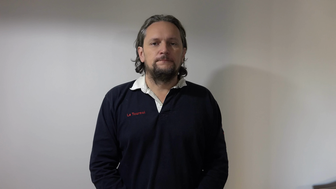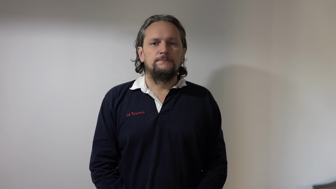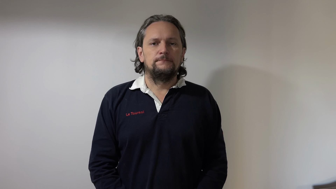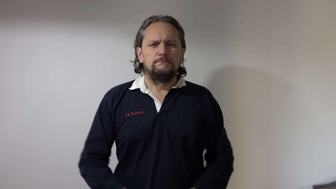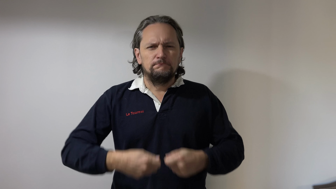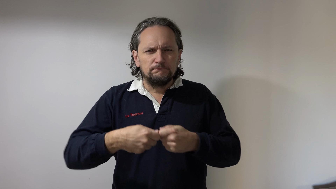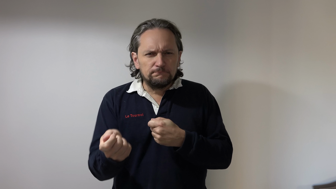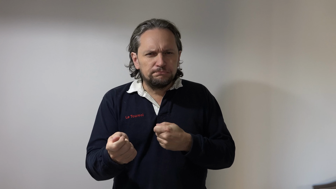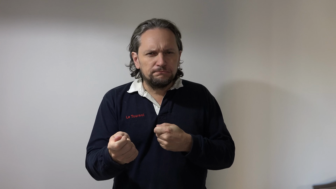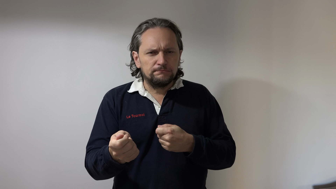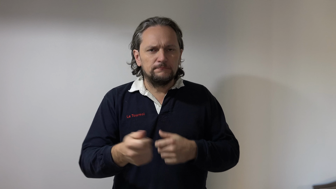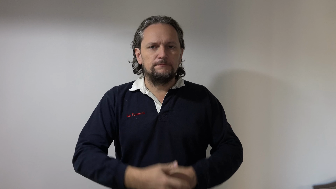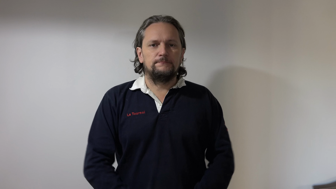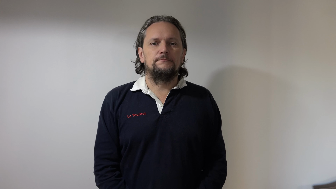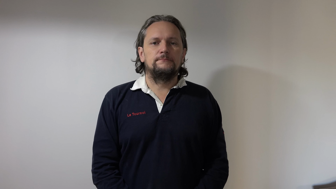Inadapté